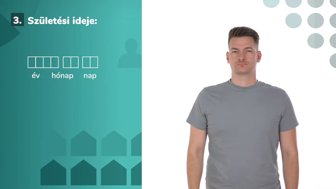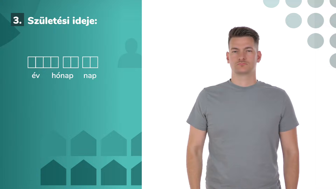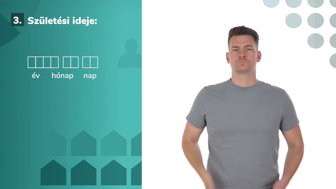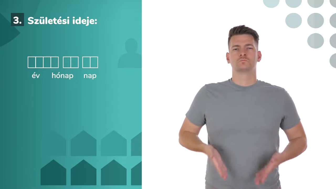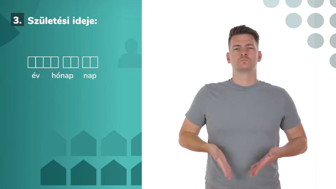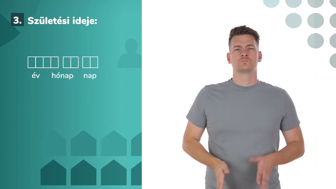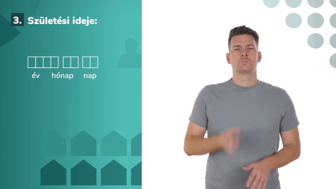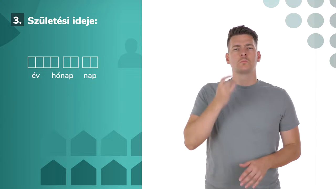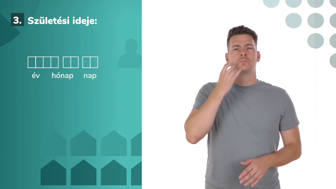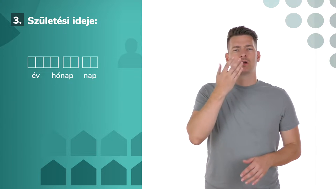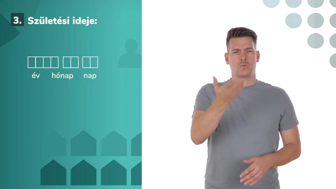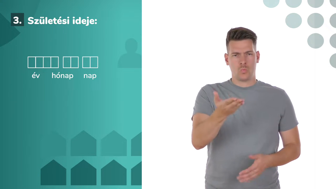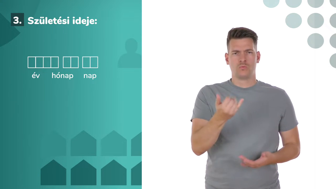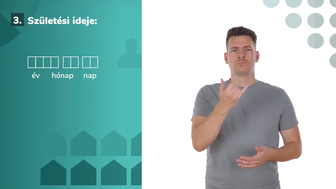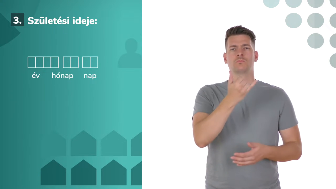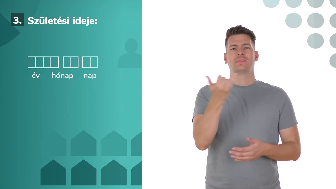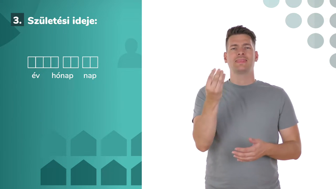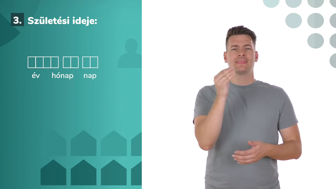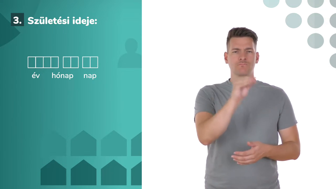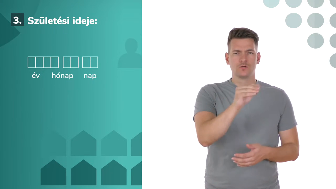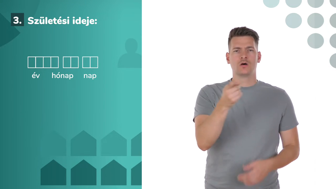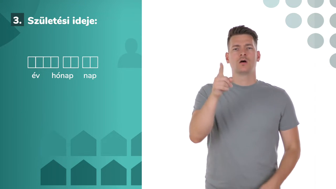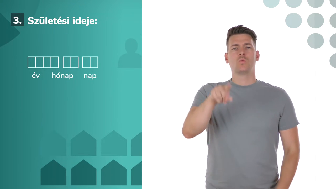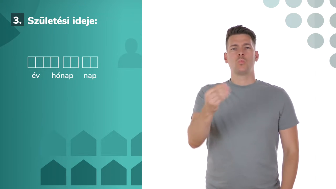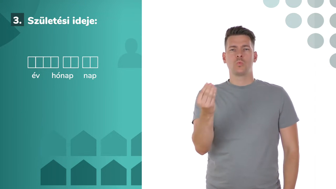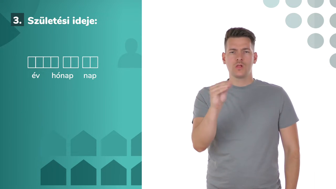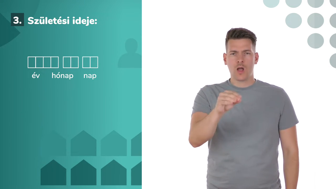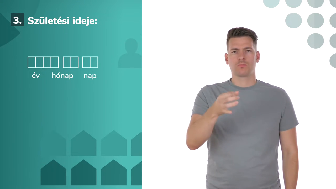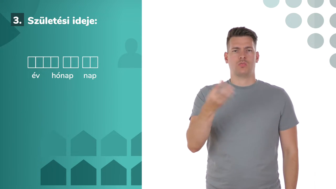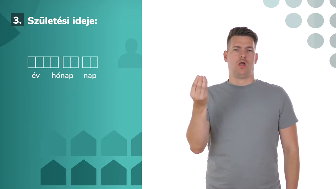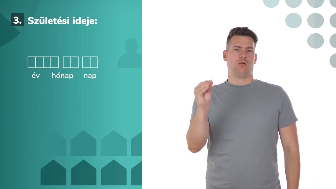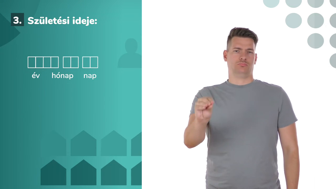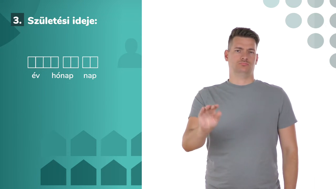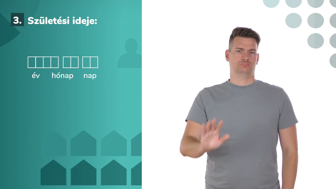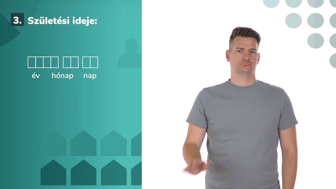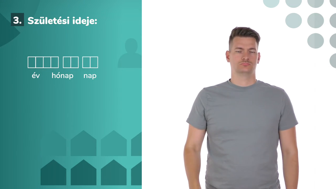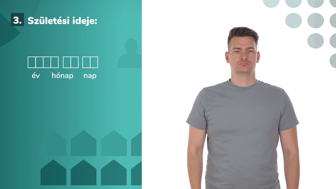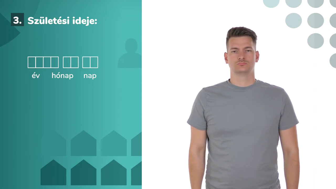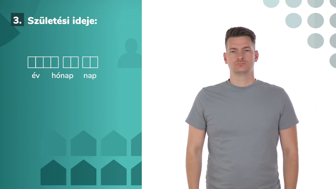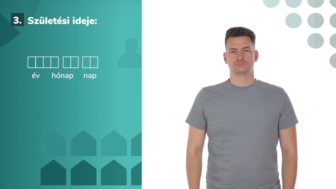személyi